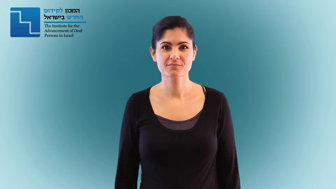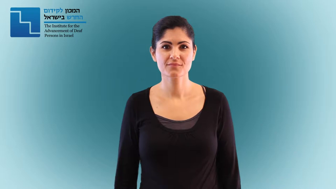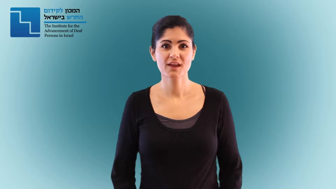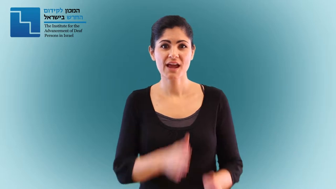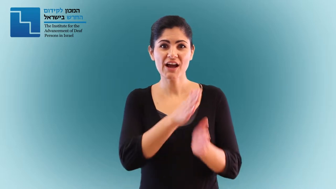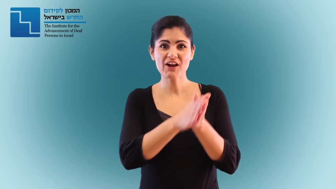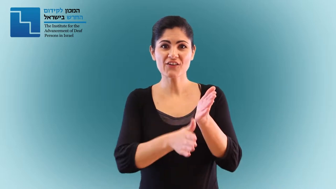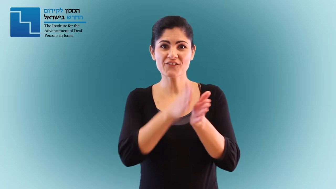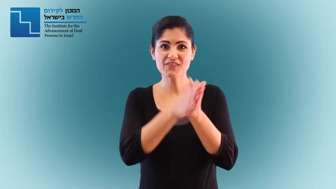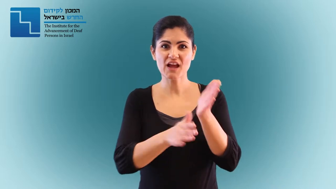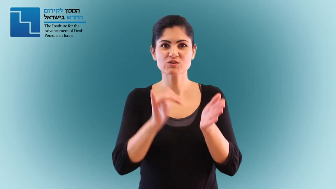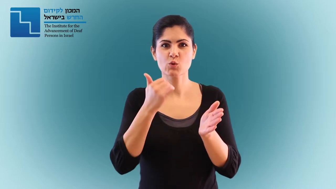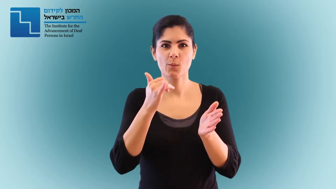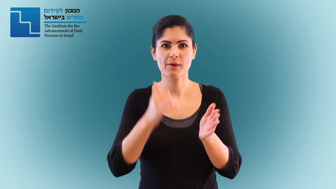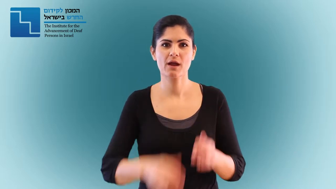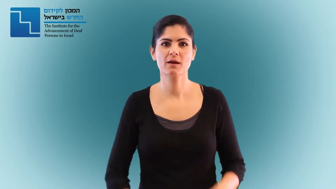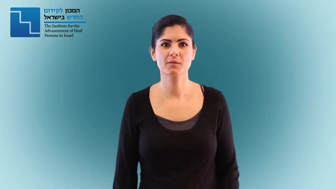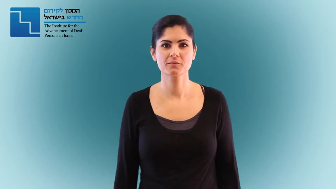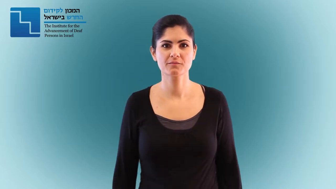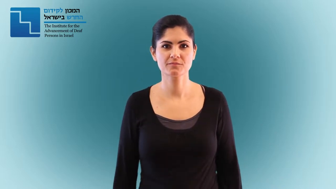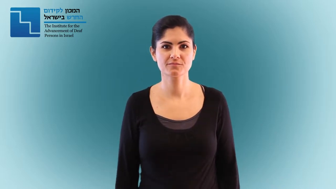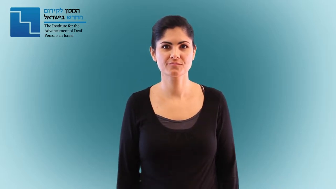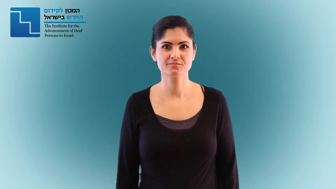גבינה צהובה